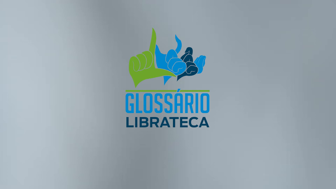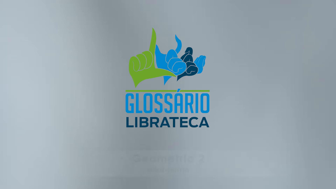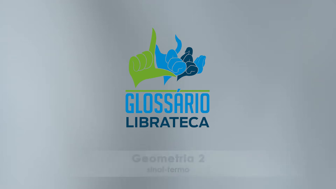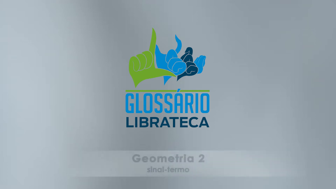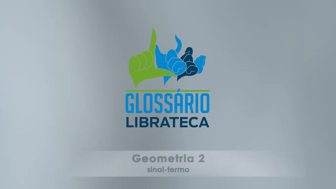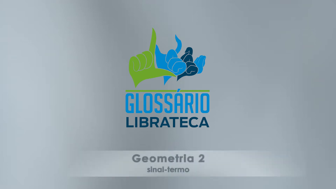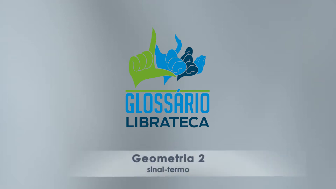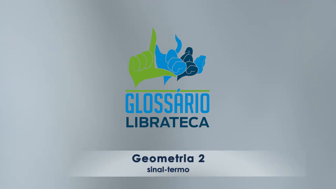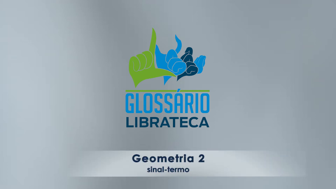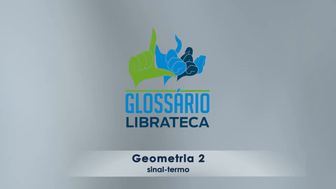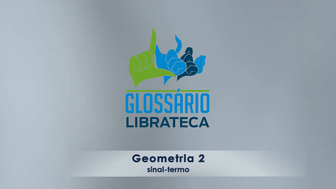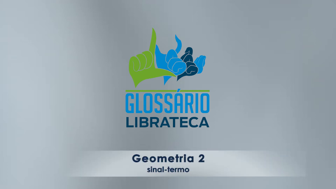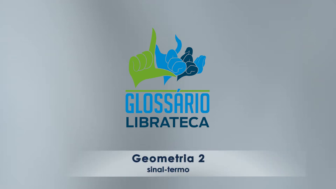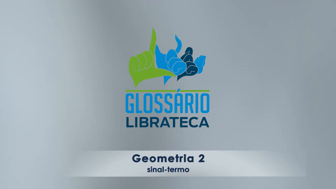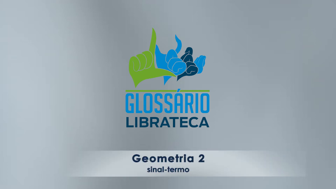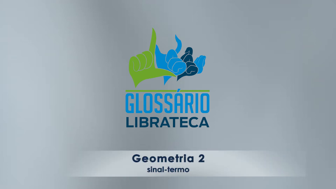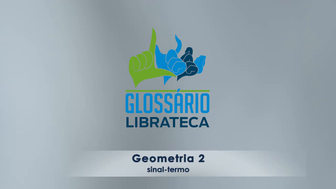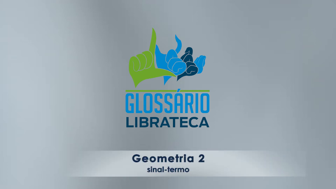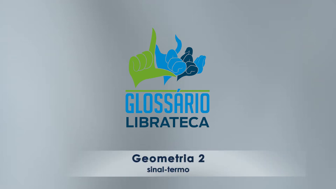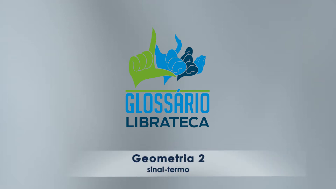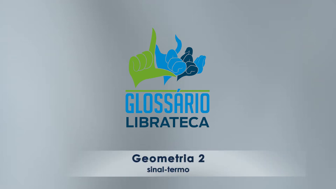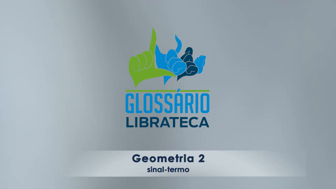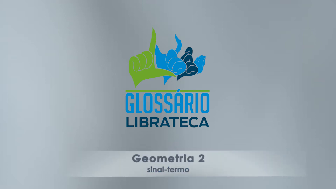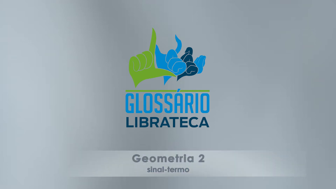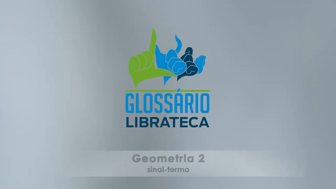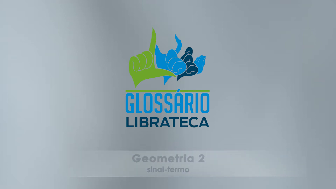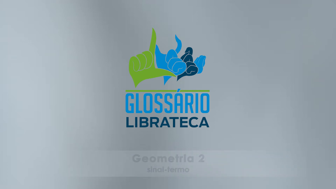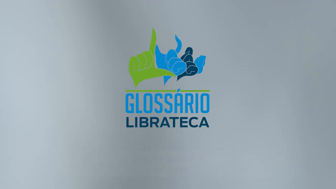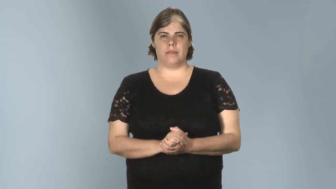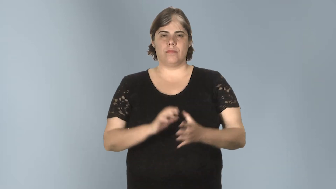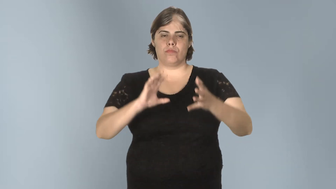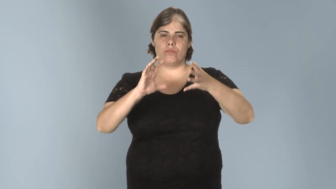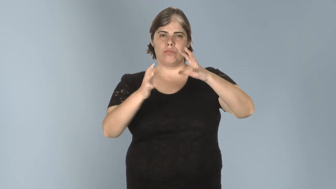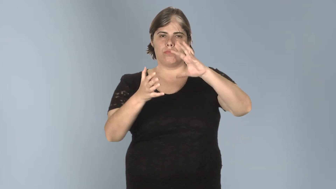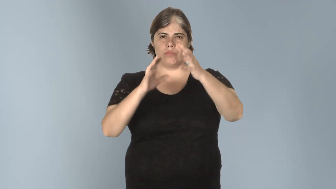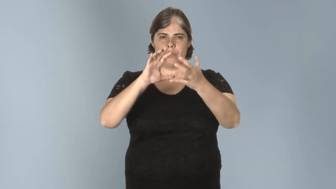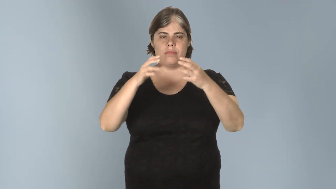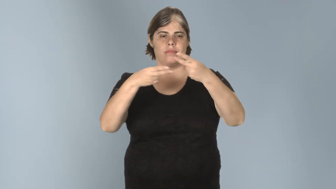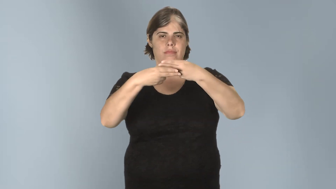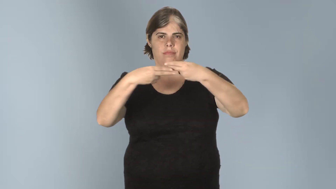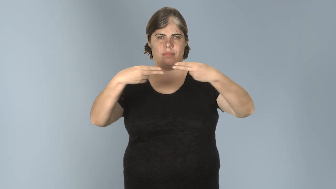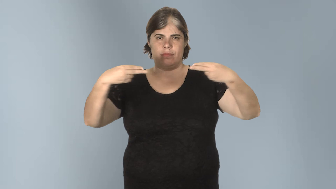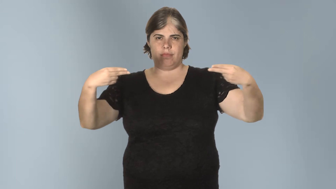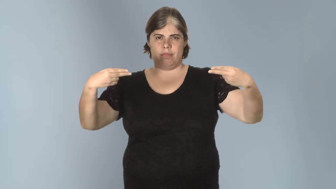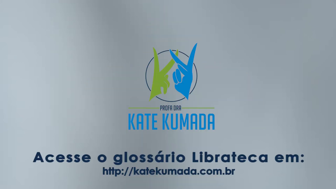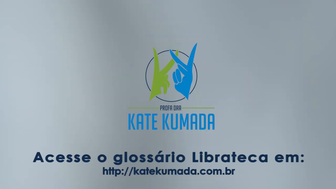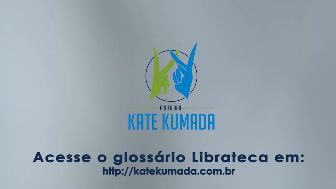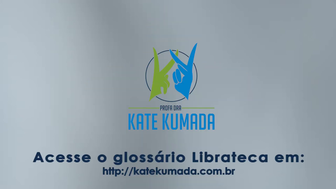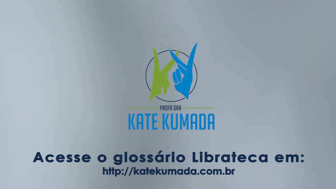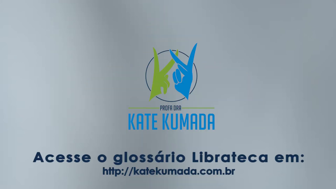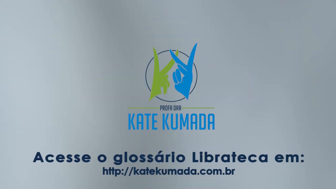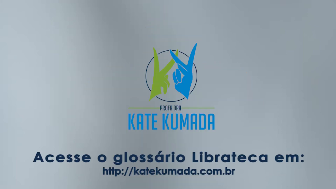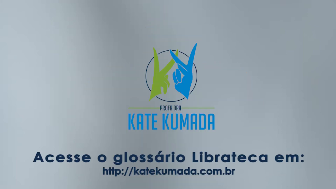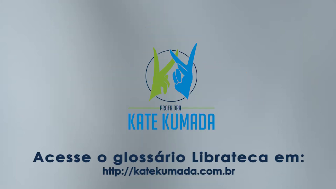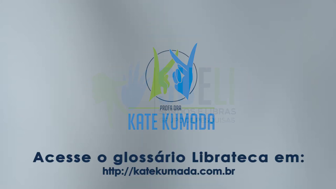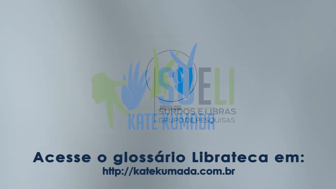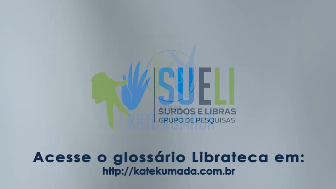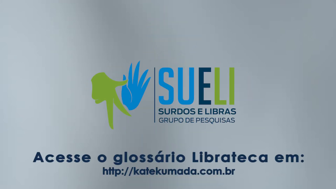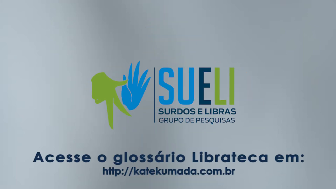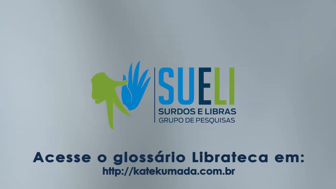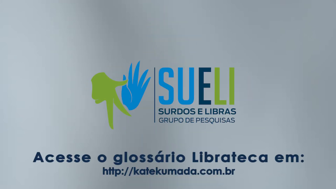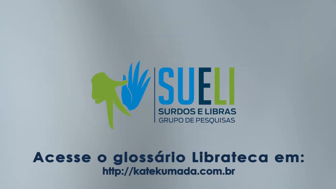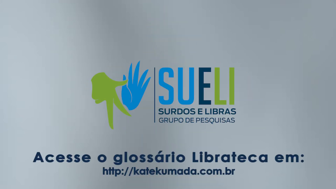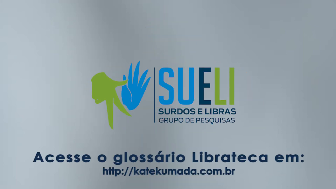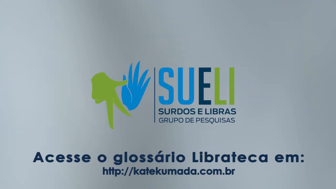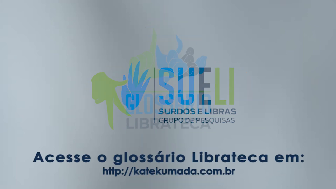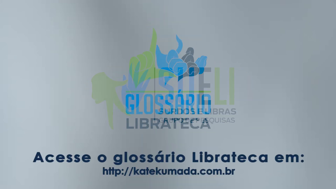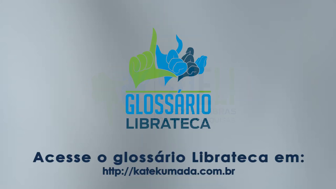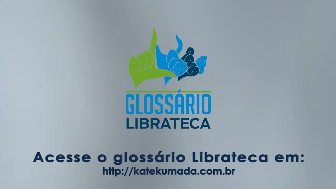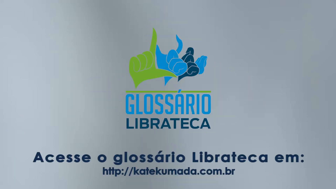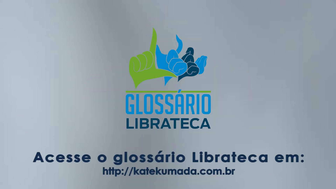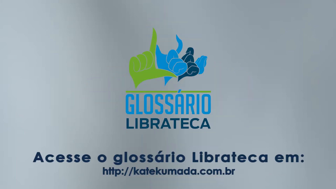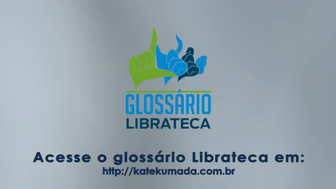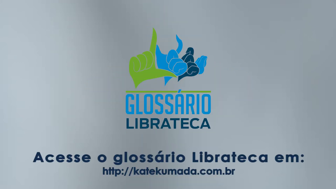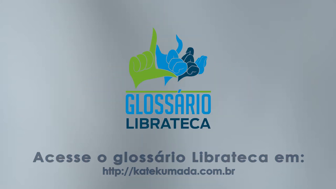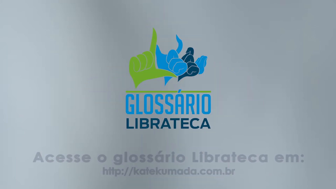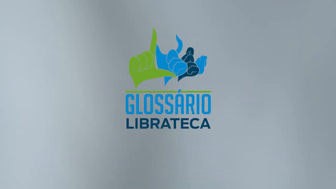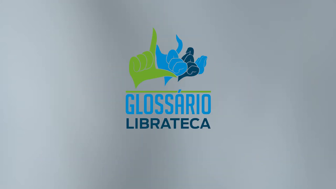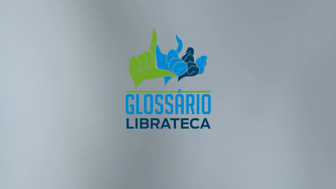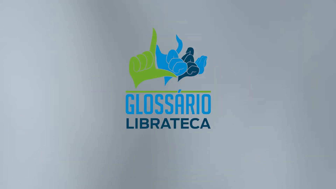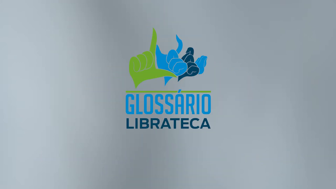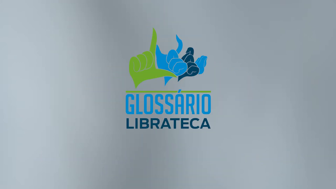Geometria